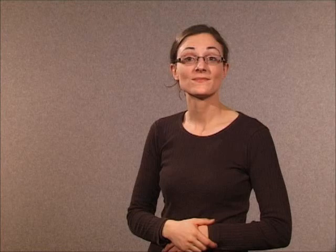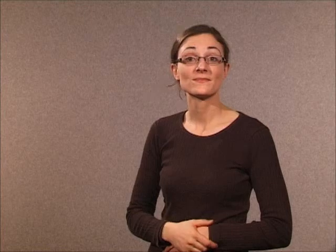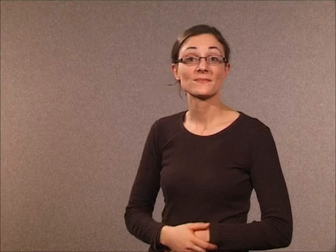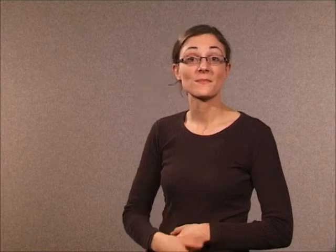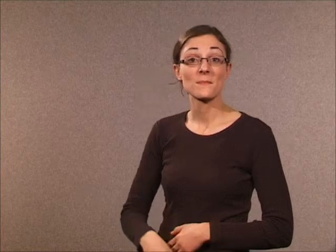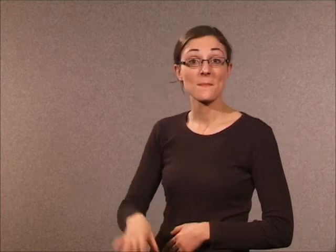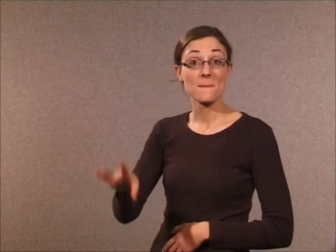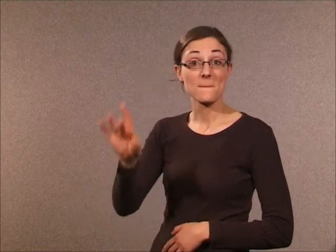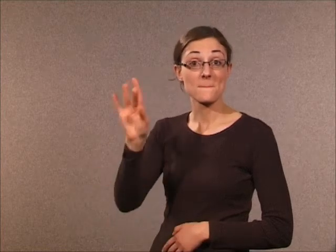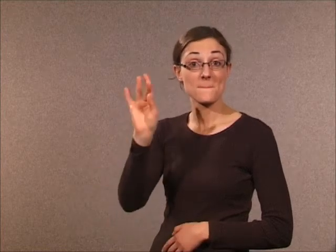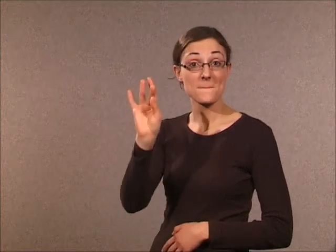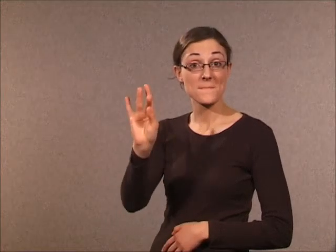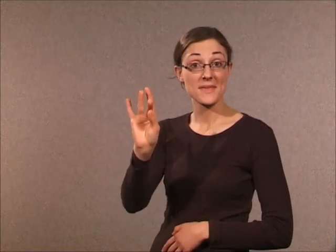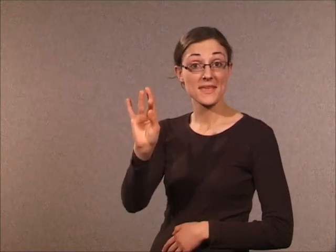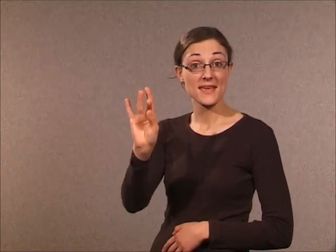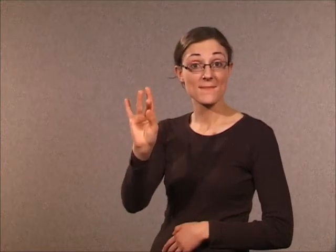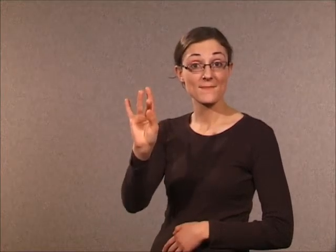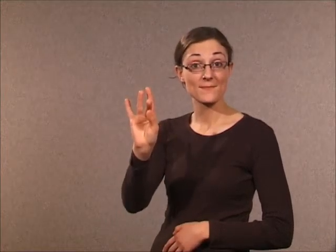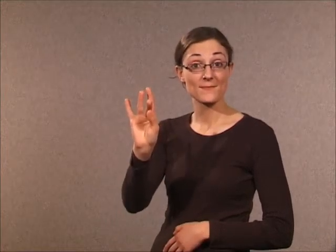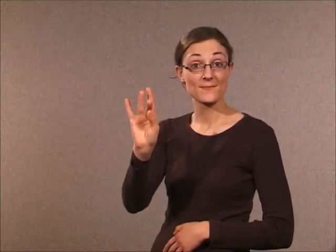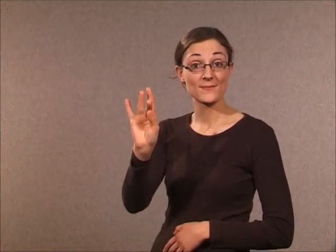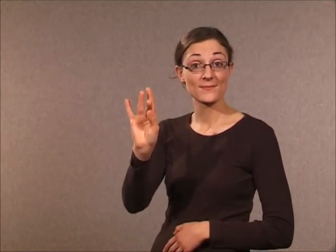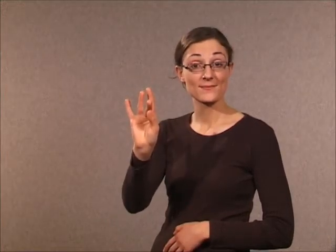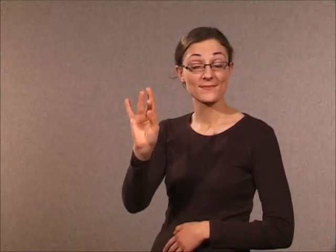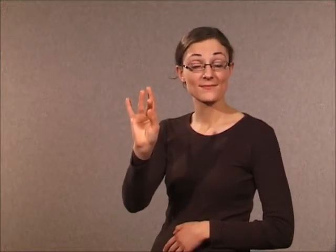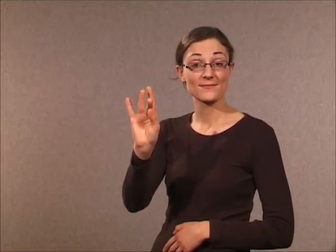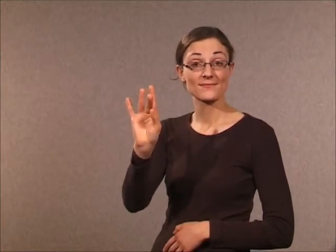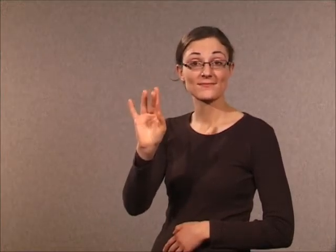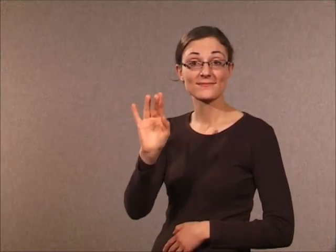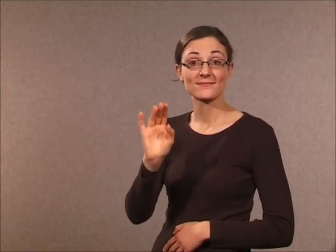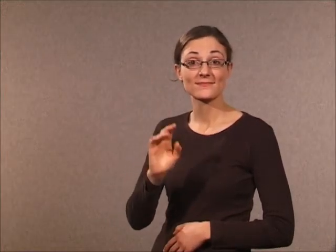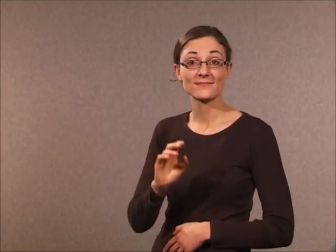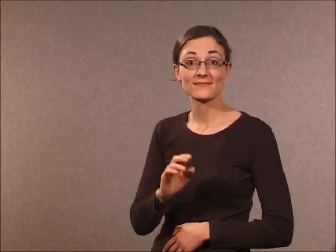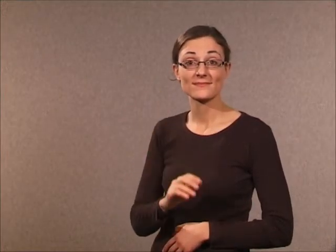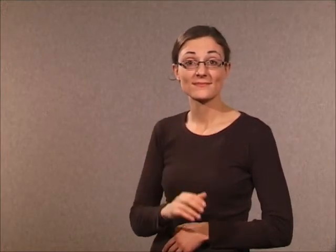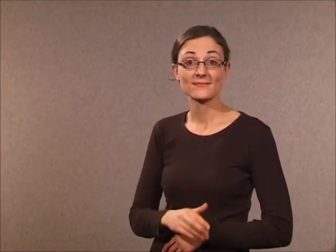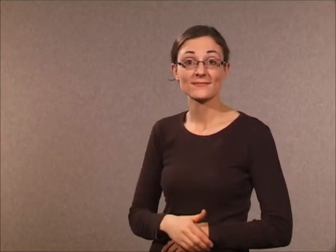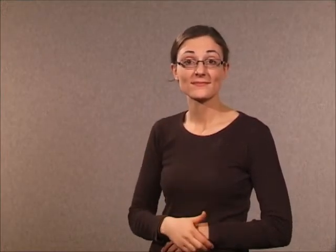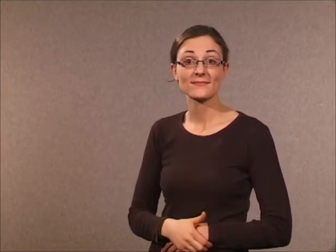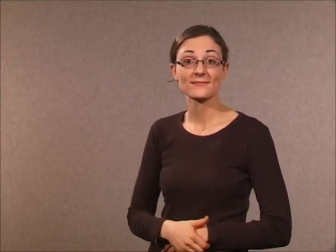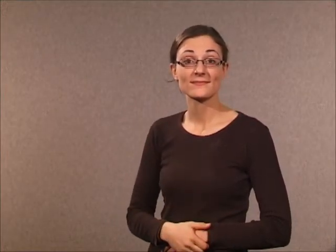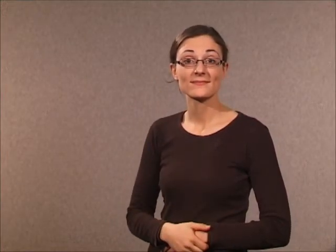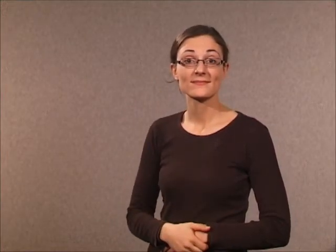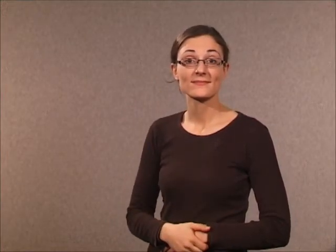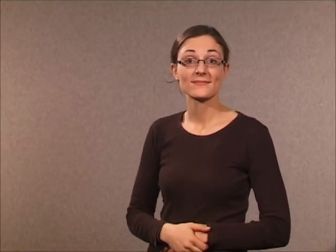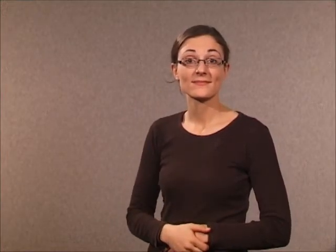P